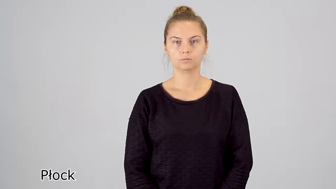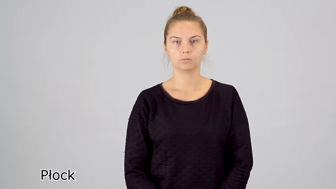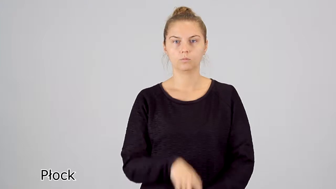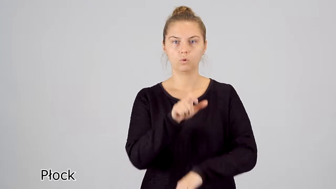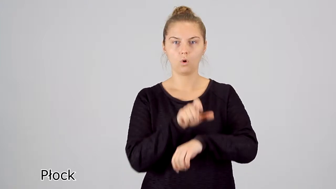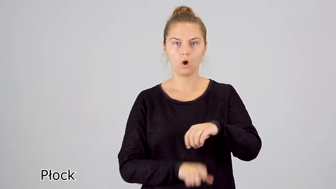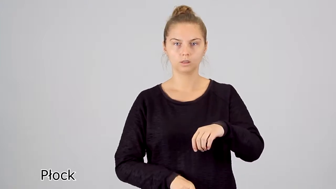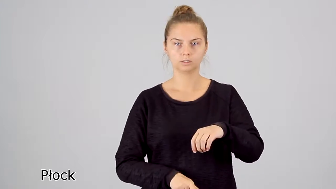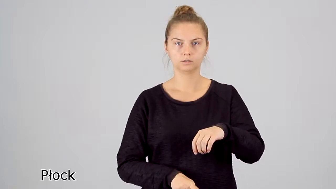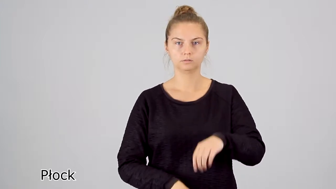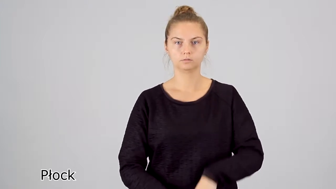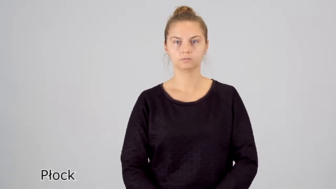Płock